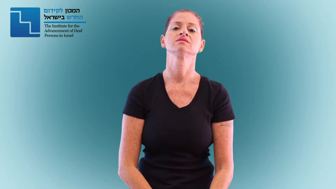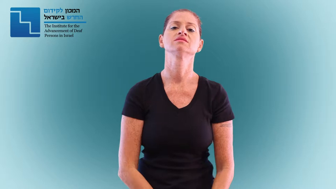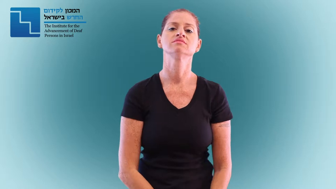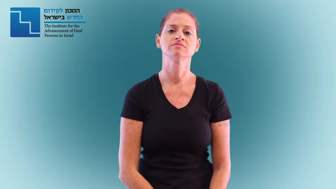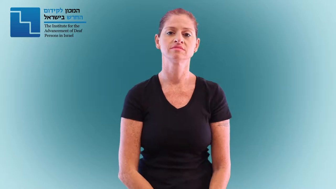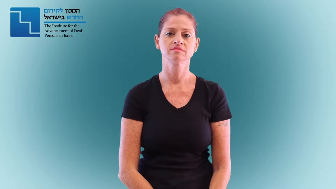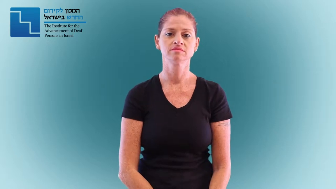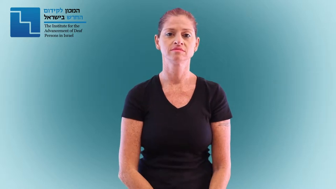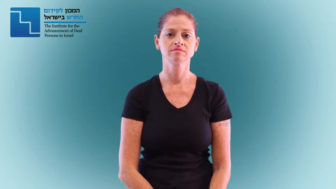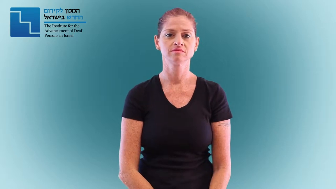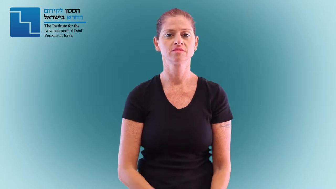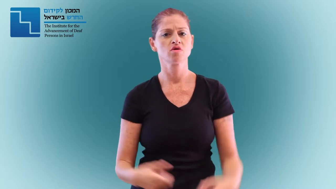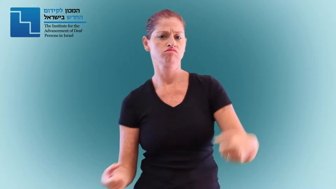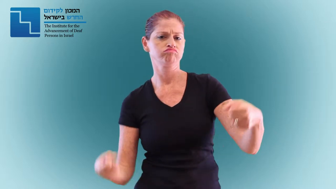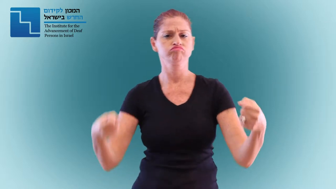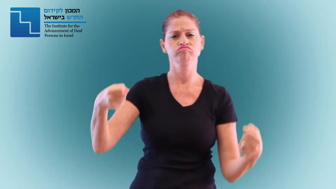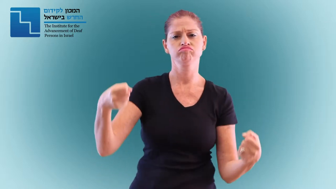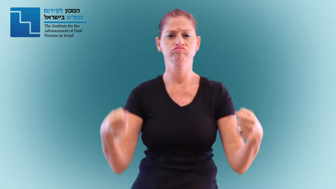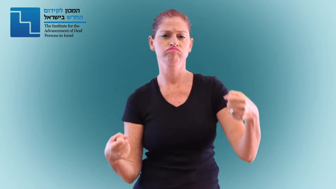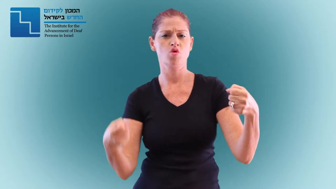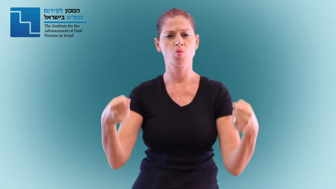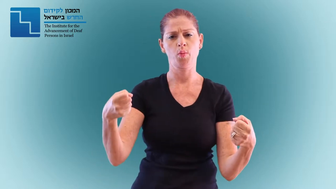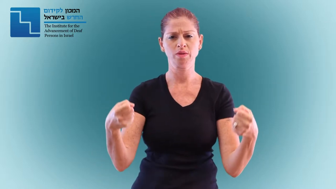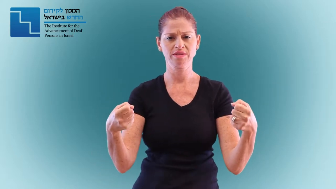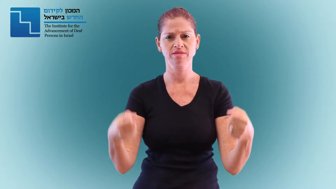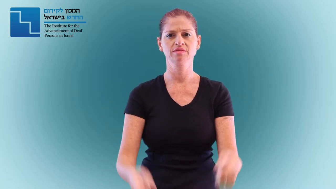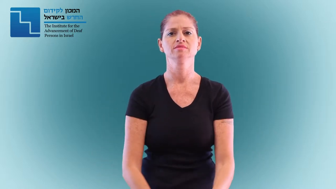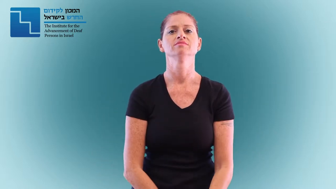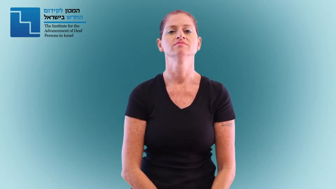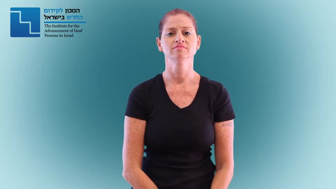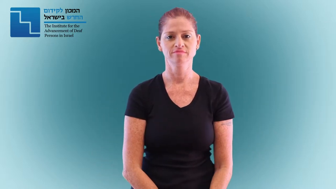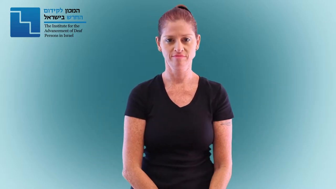אוטובוס